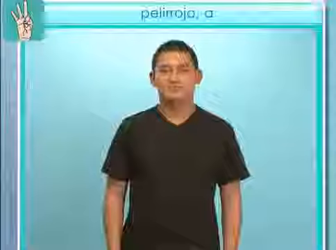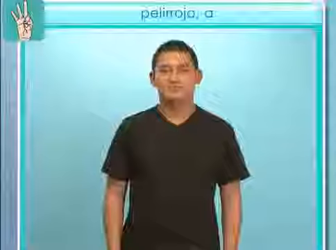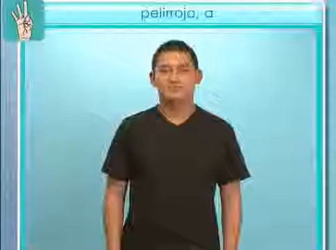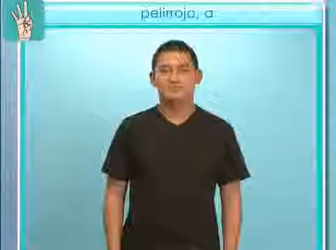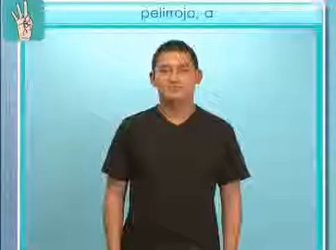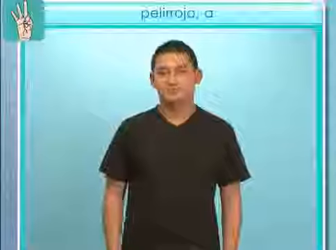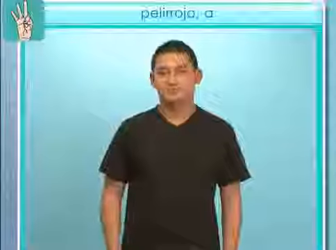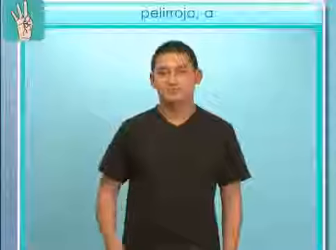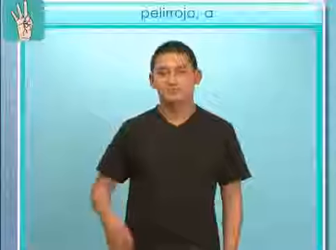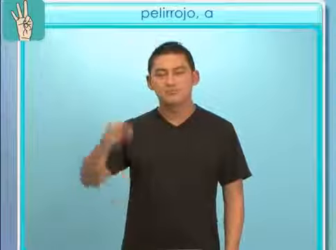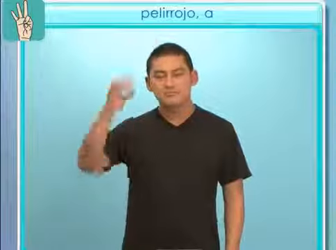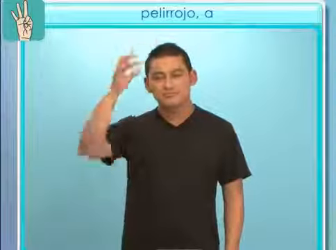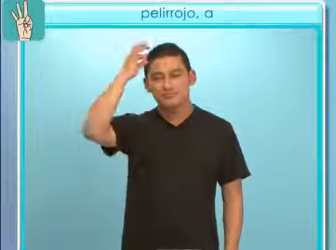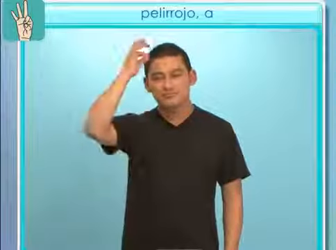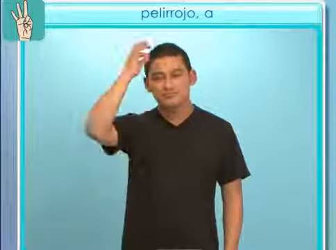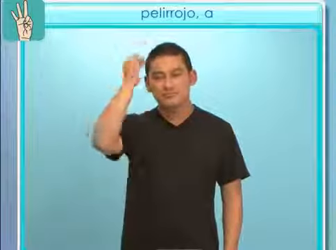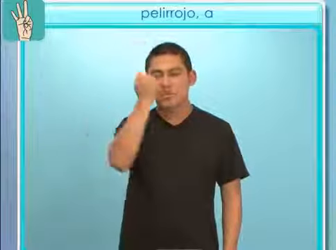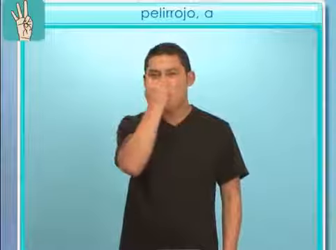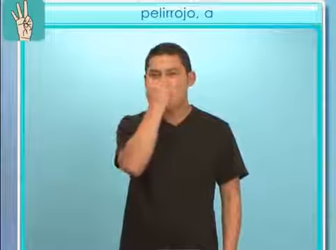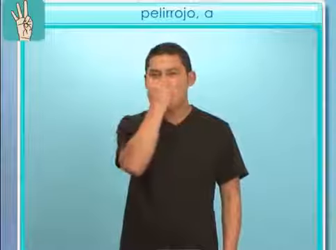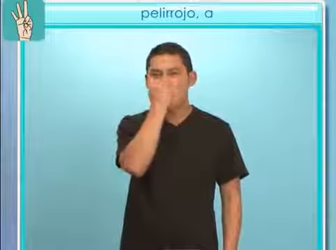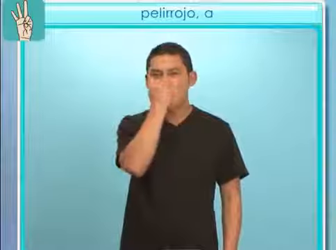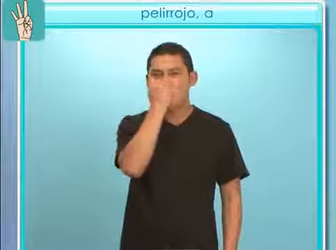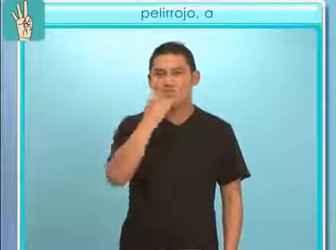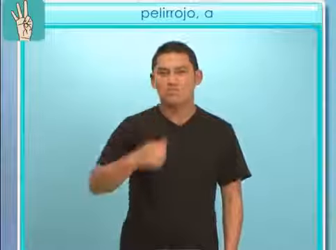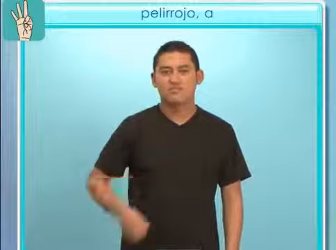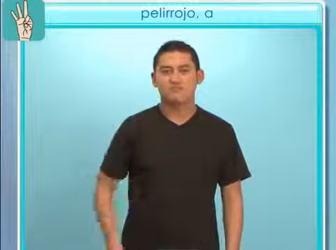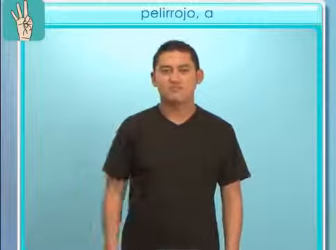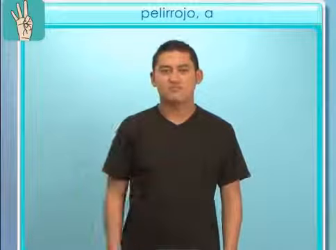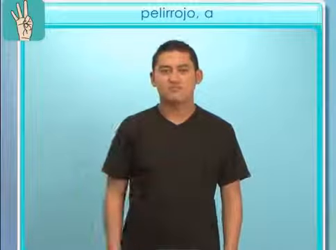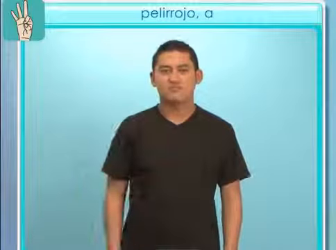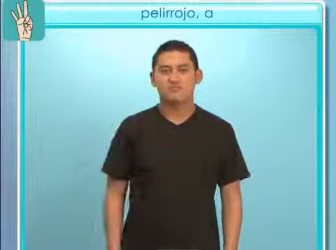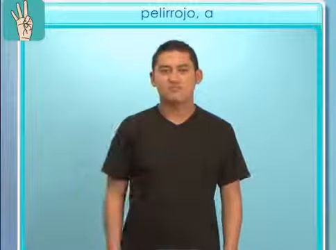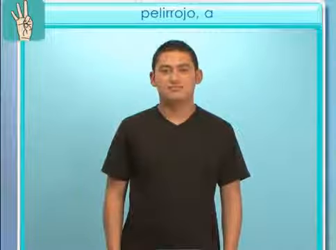PELIRROJO A